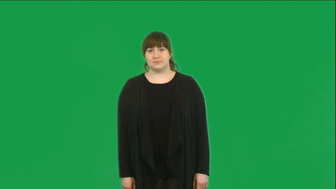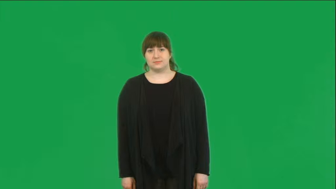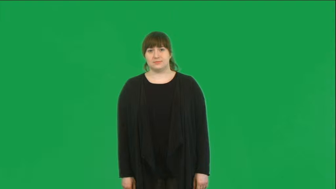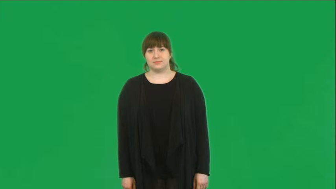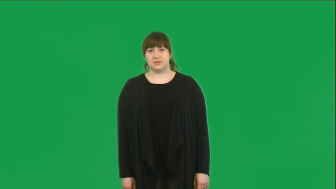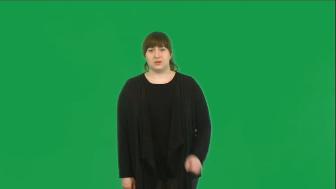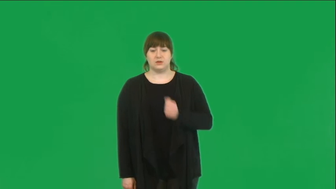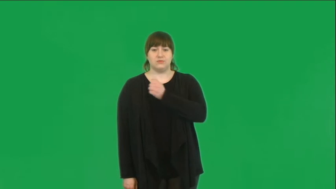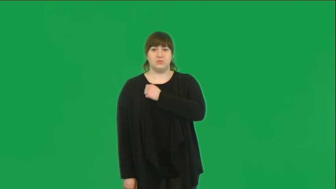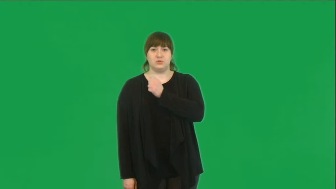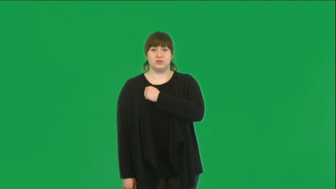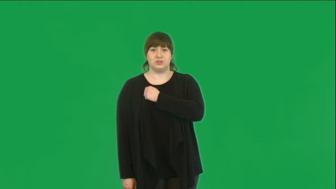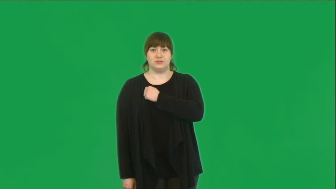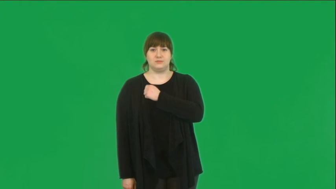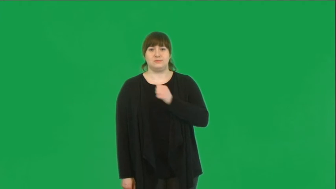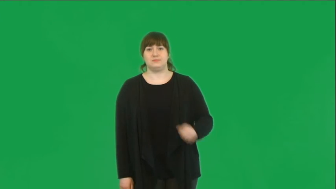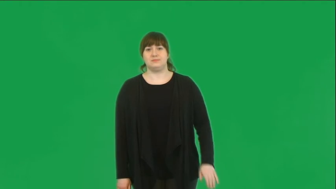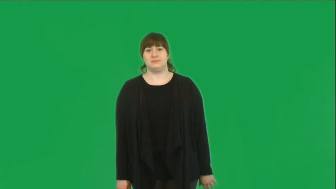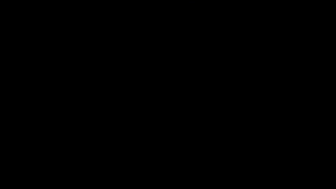wypożyczać